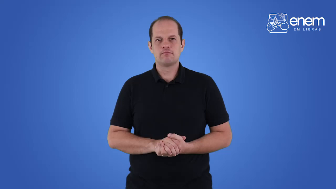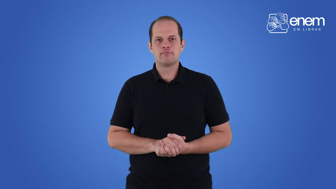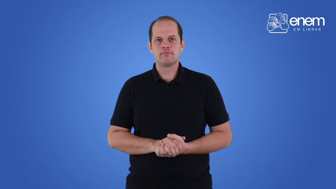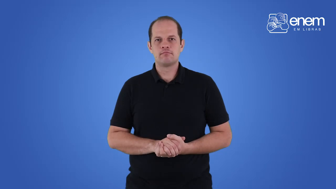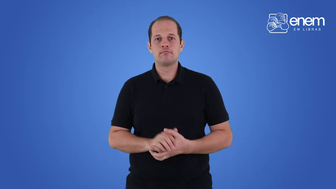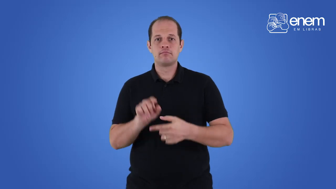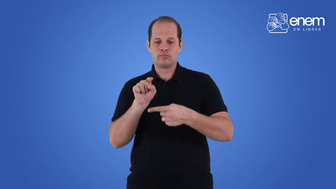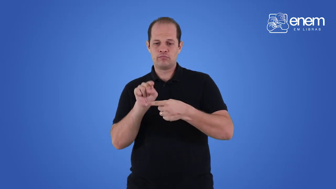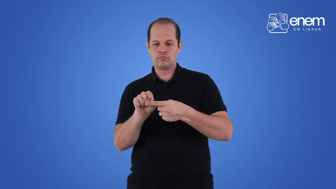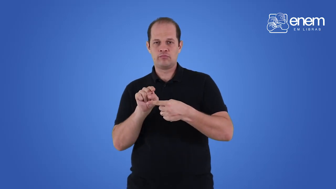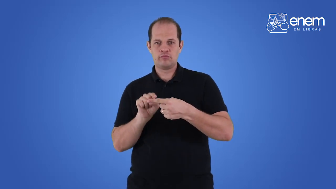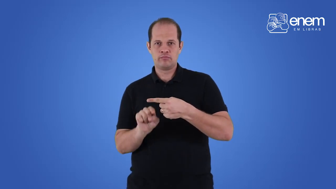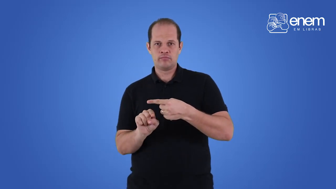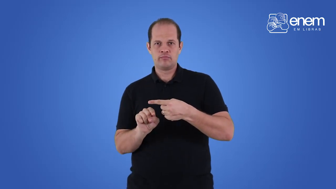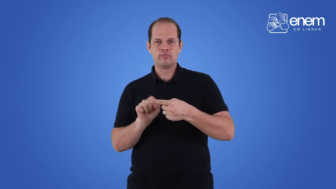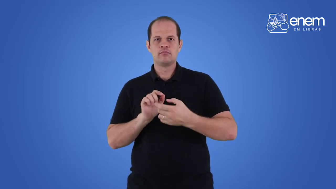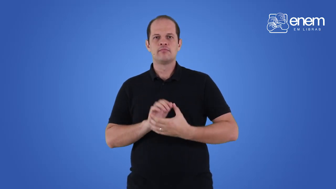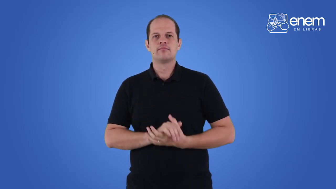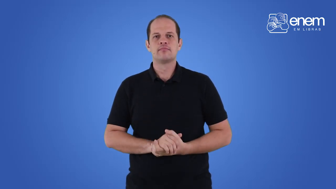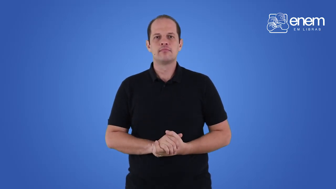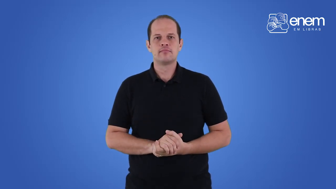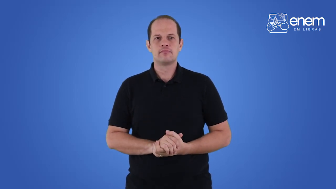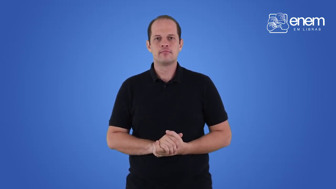Razão